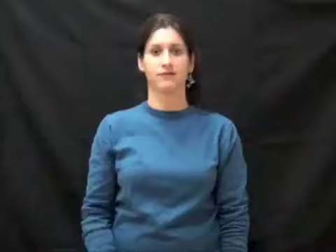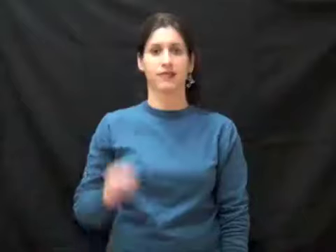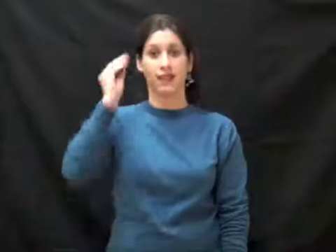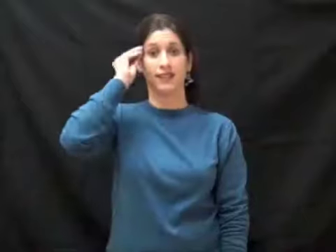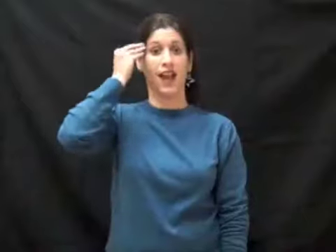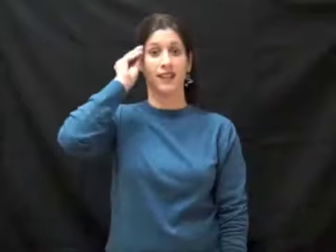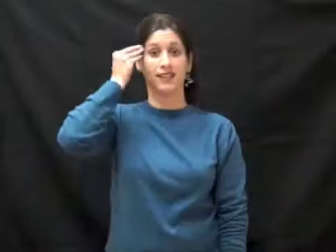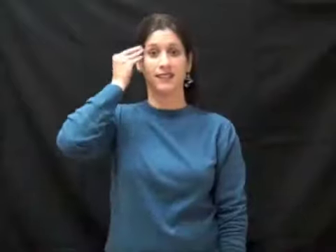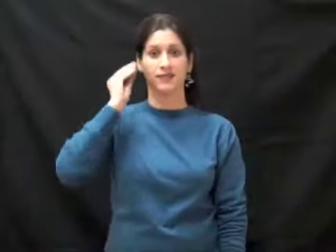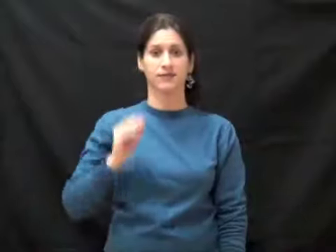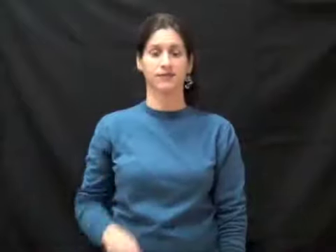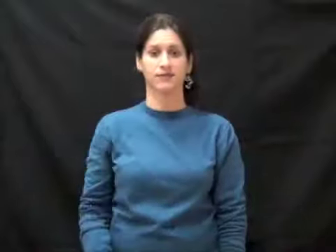Andria